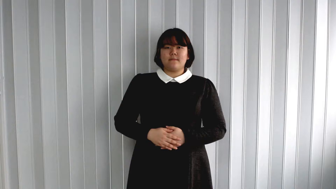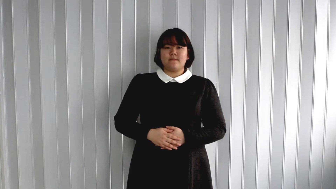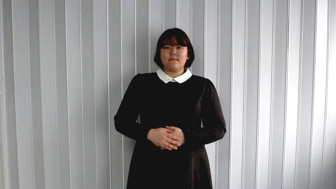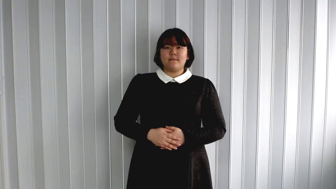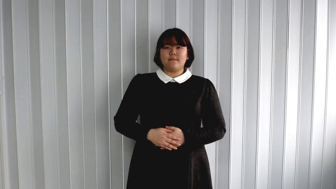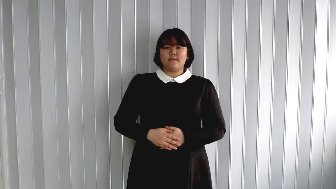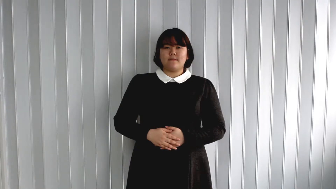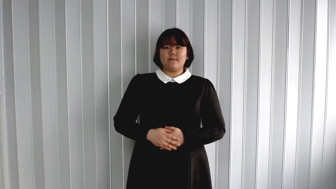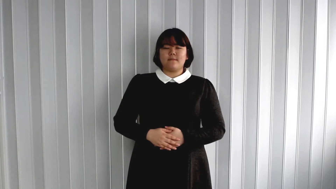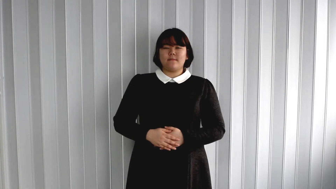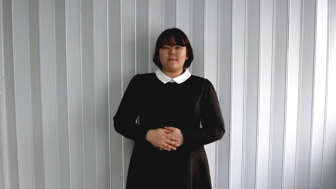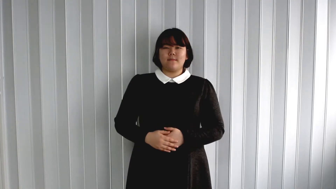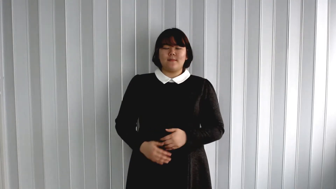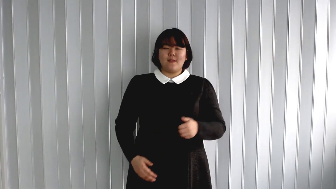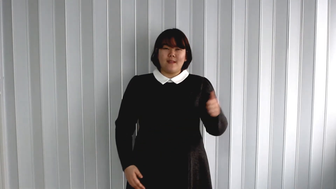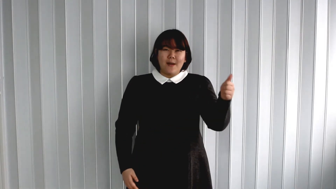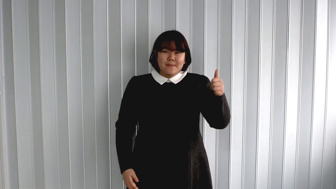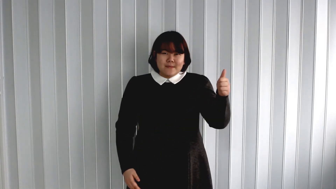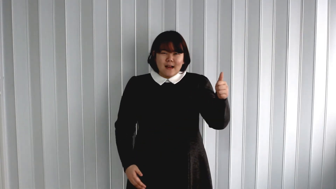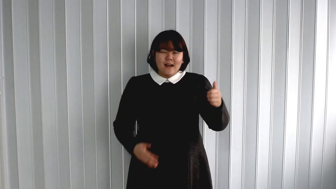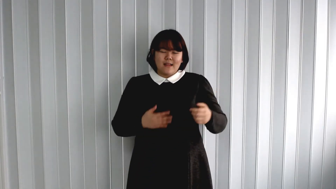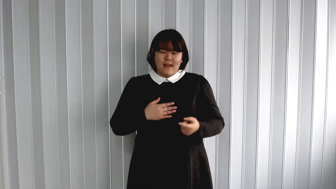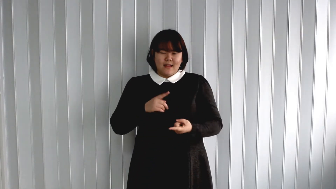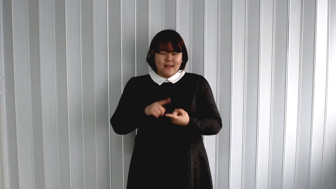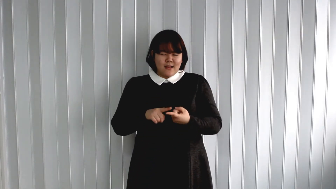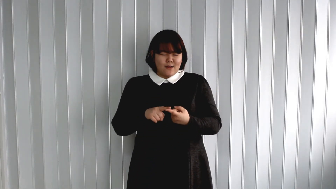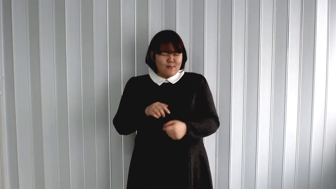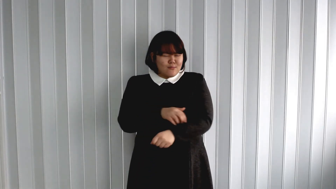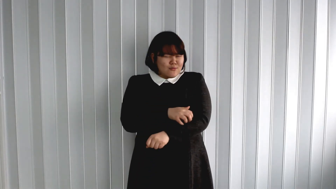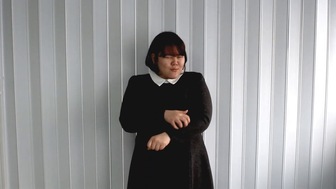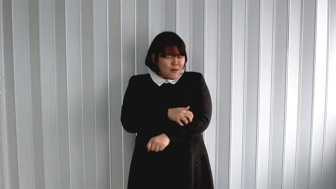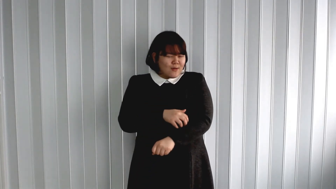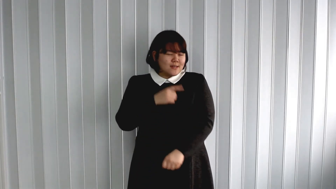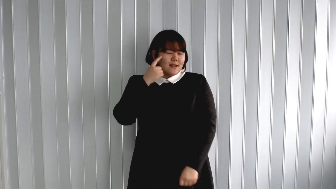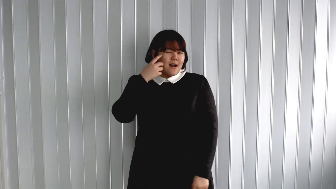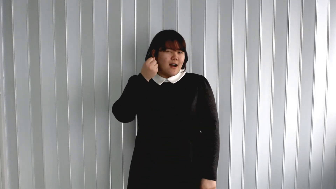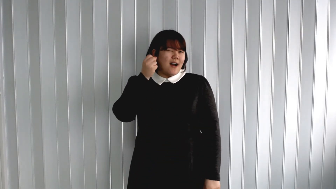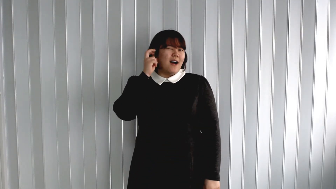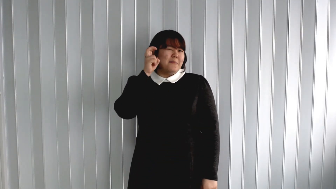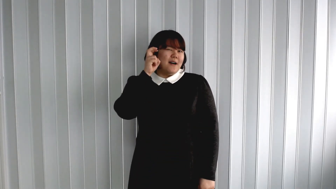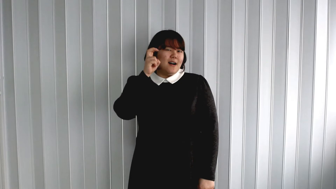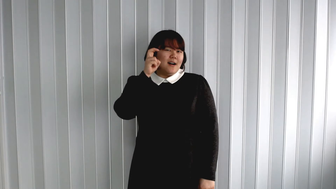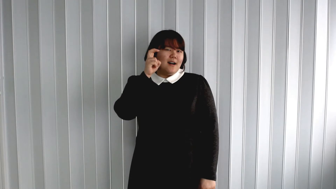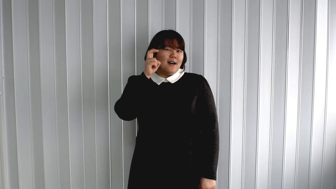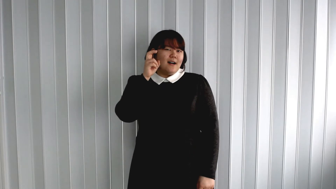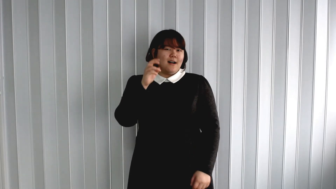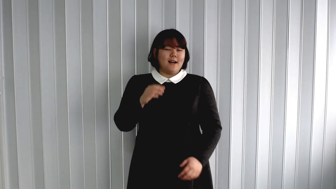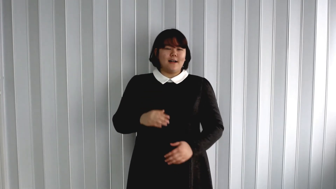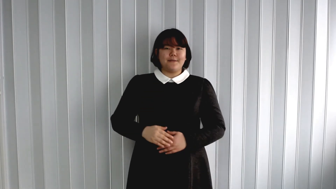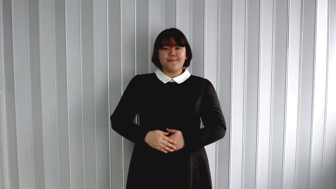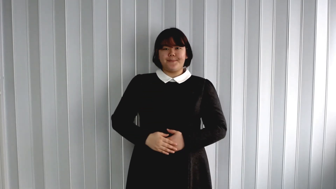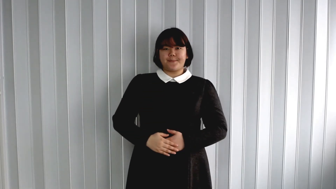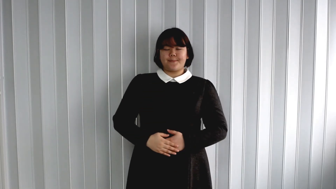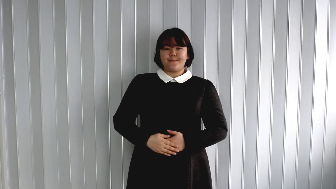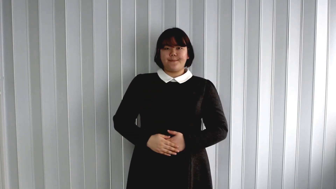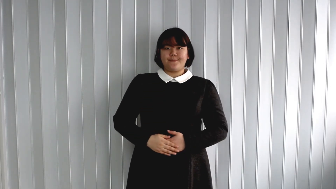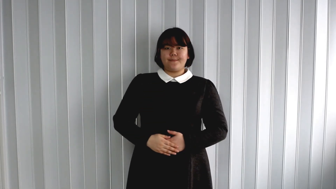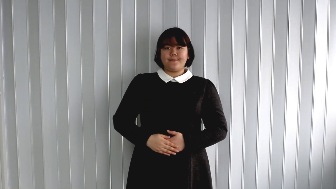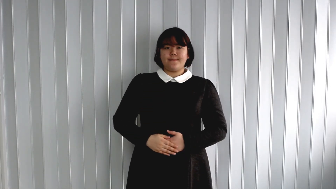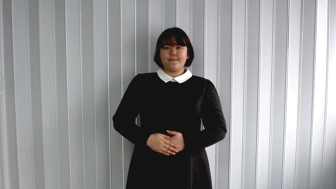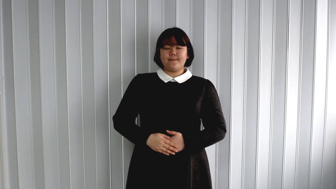그는나를불편하게생각하는거같았어